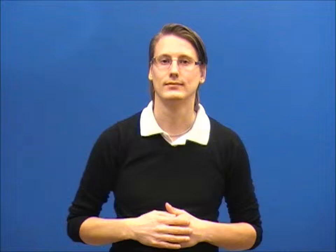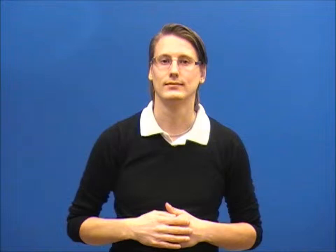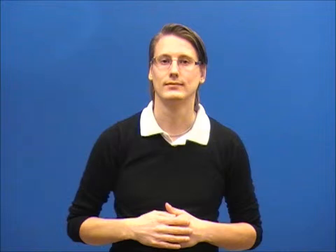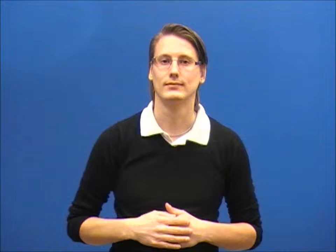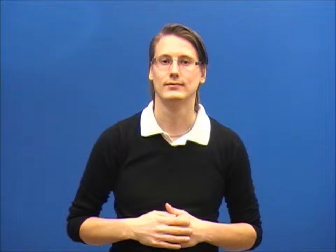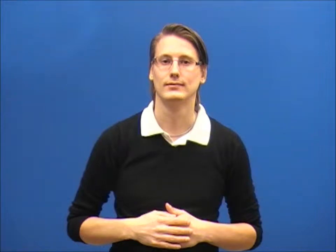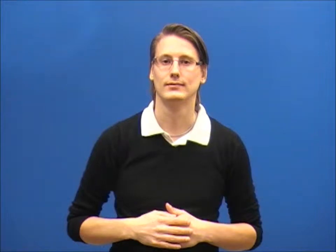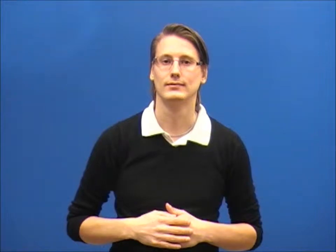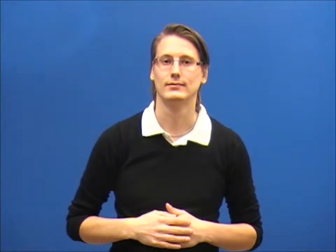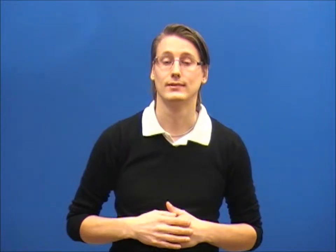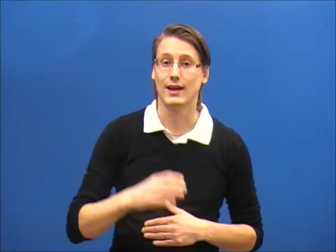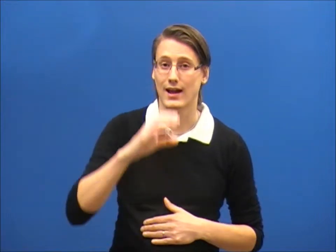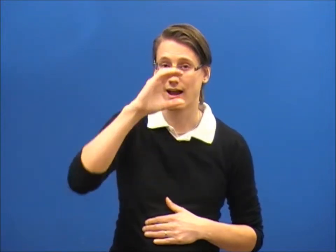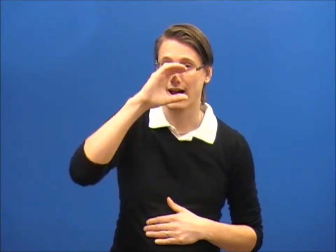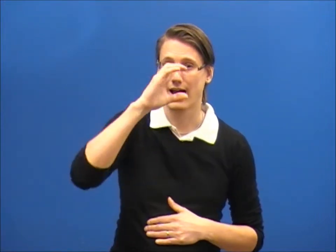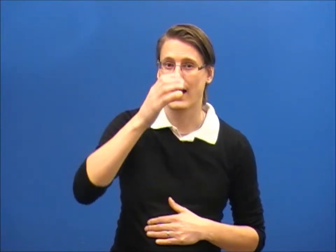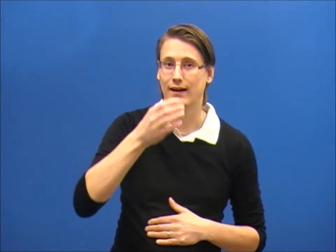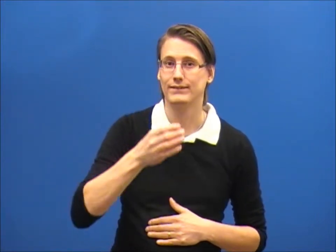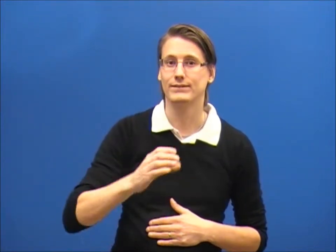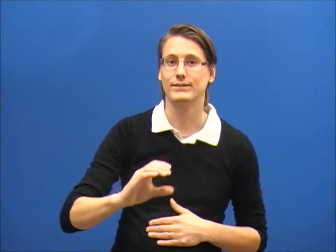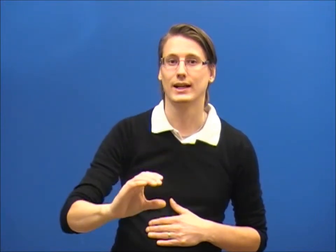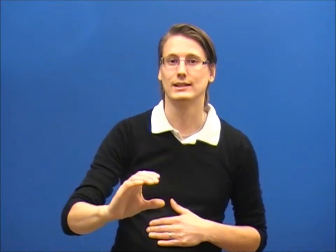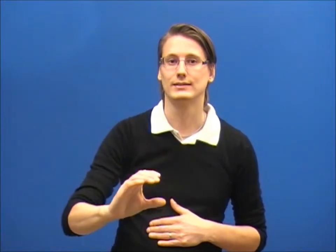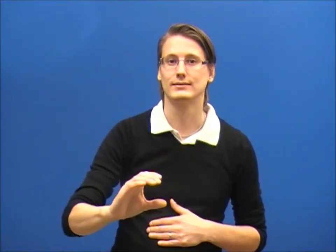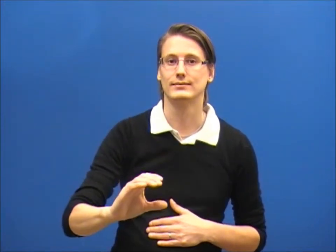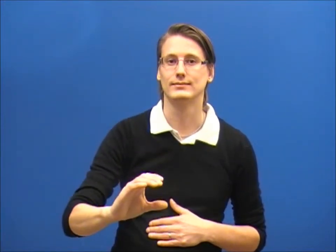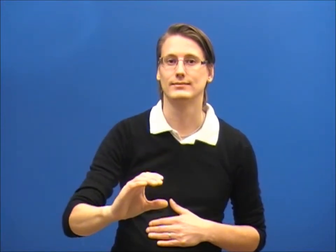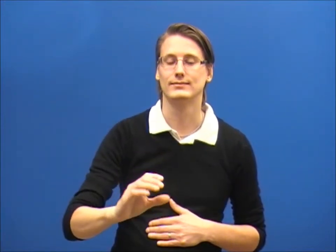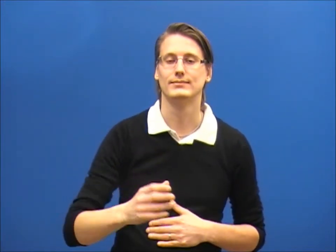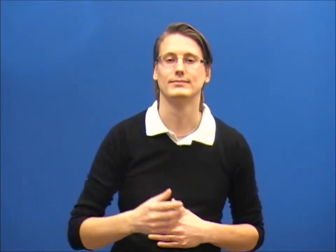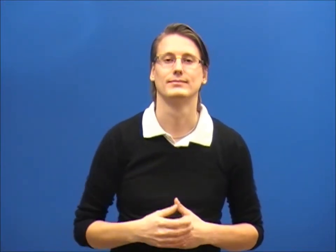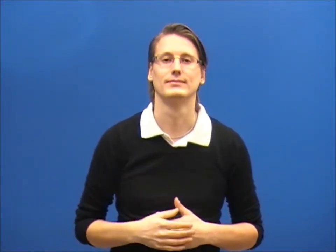ELEFANT